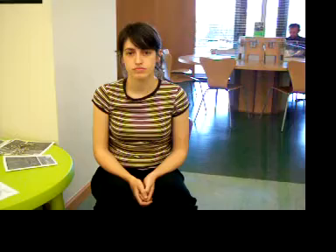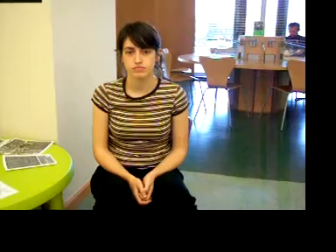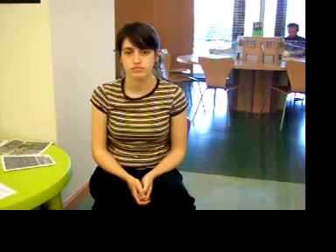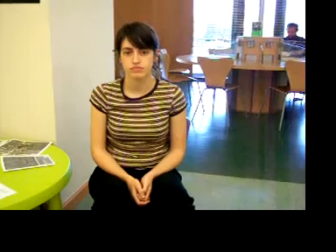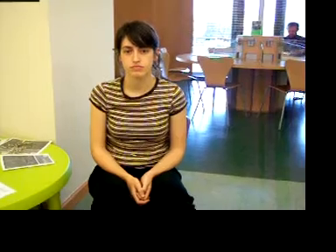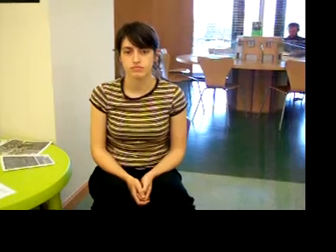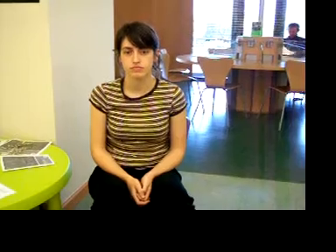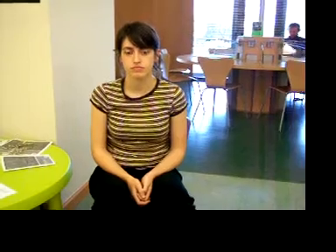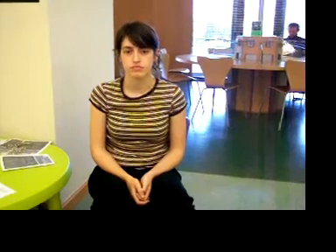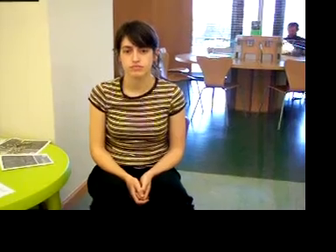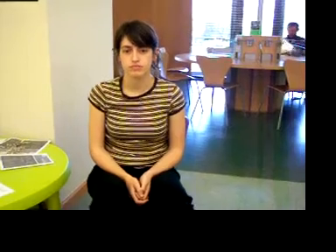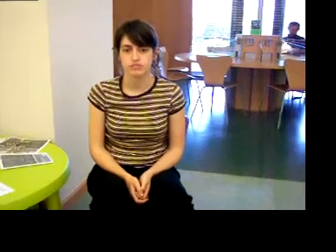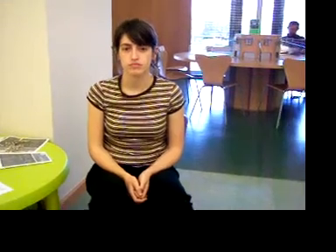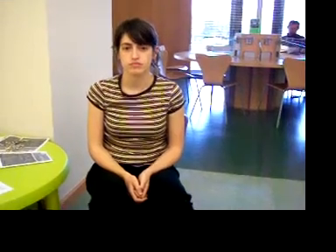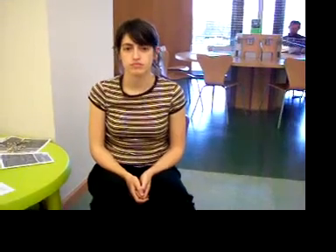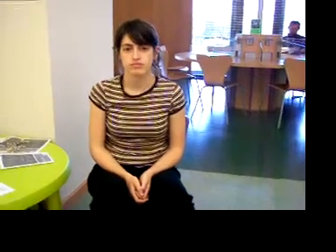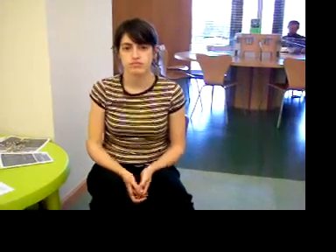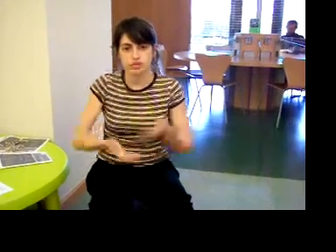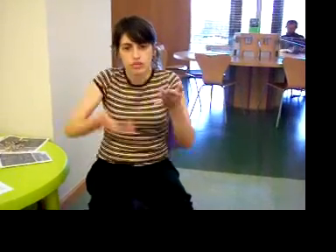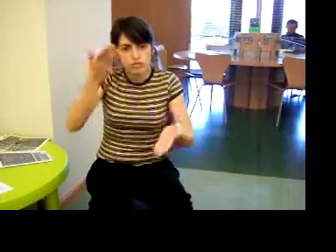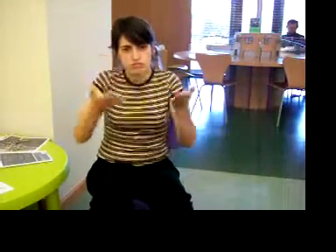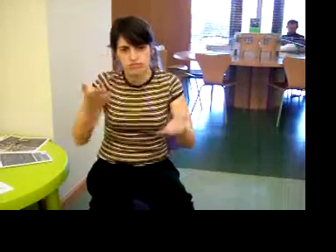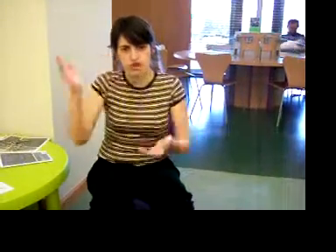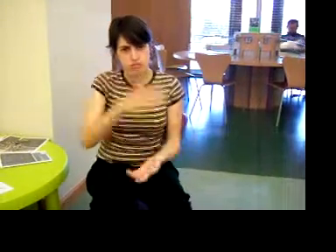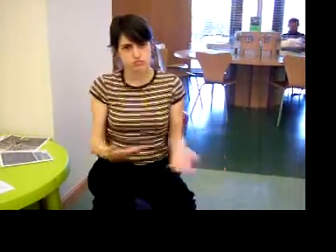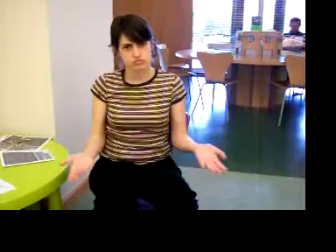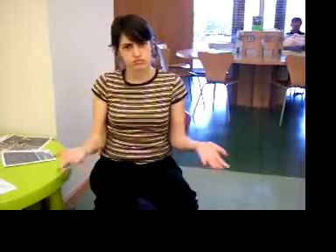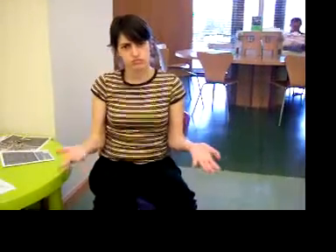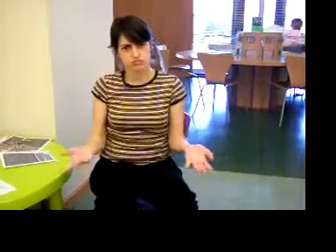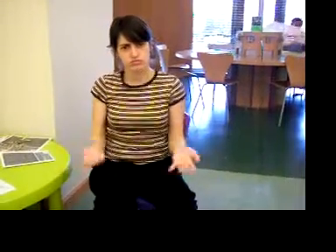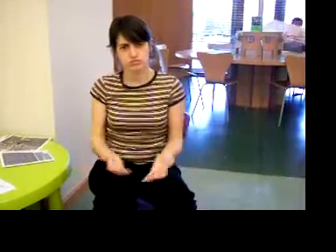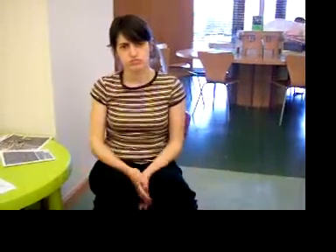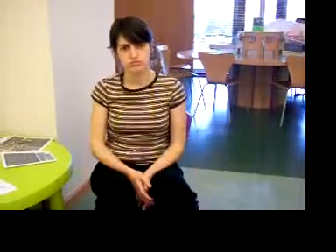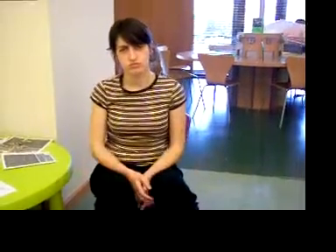injust